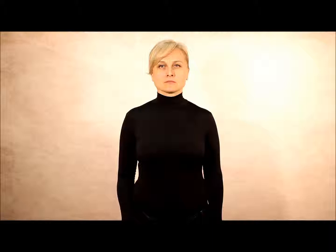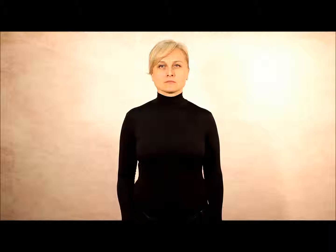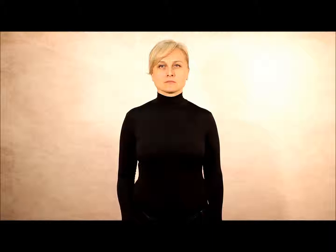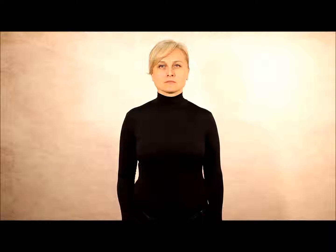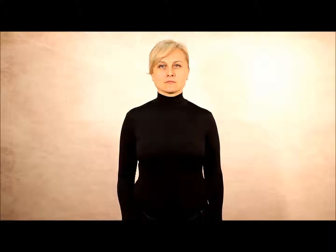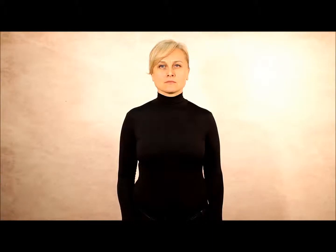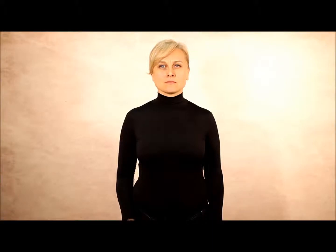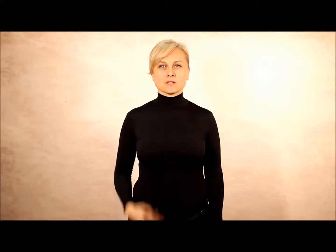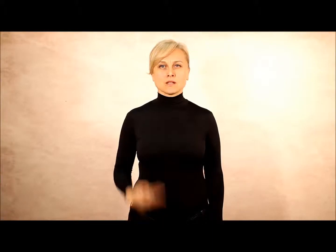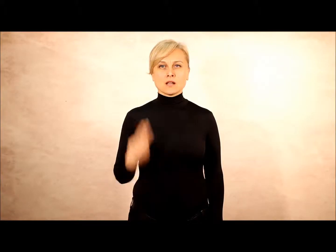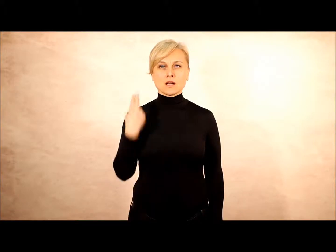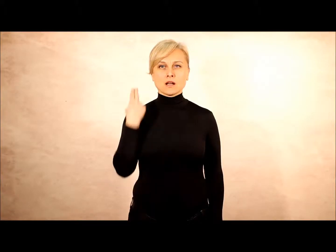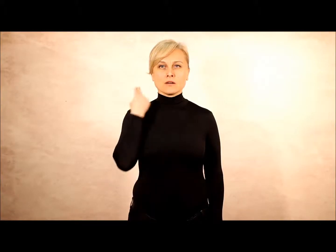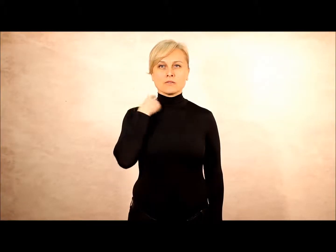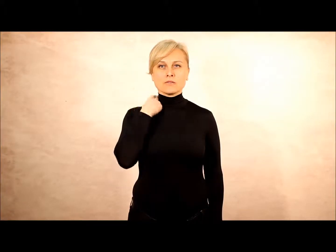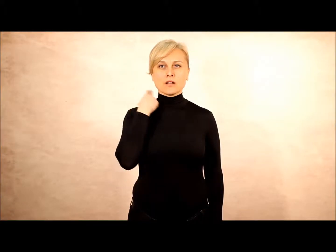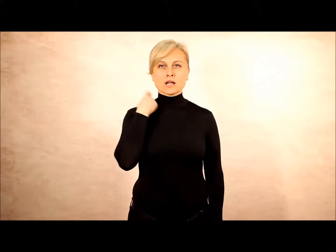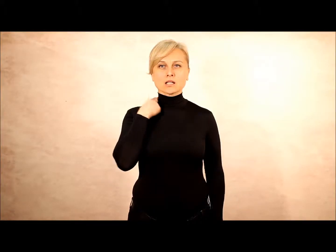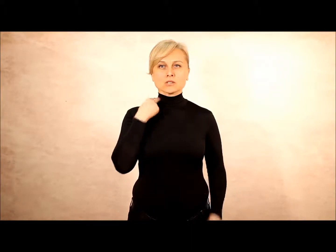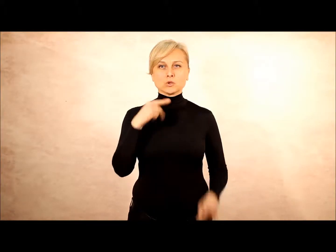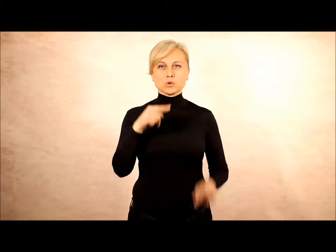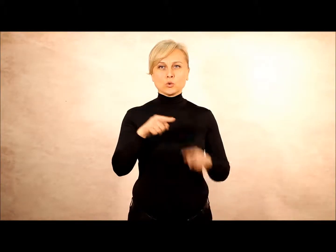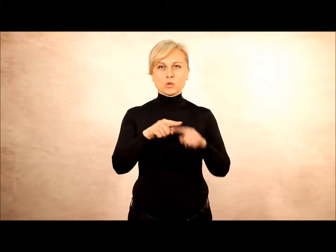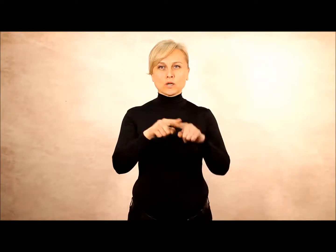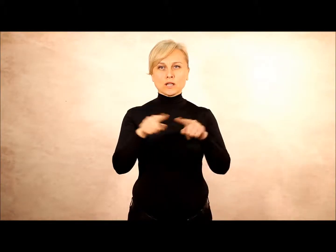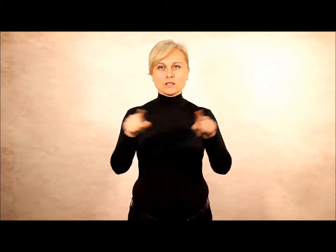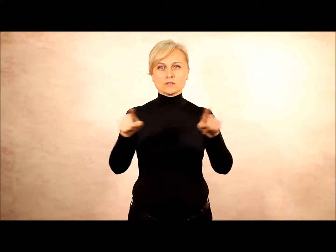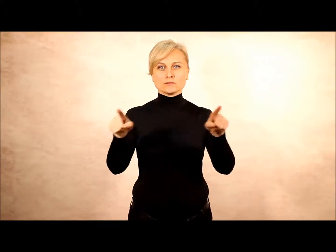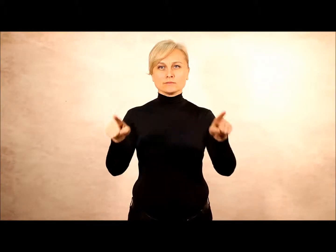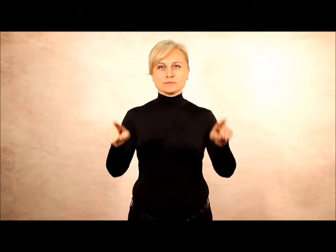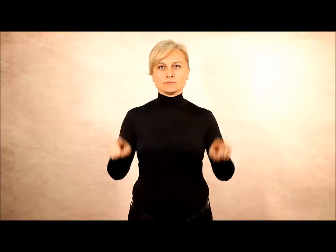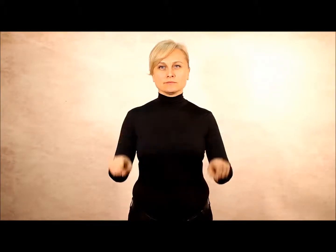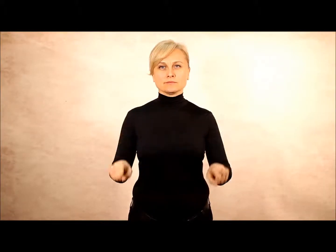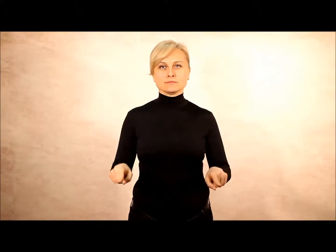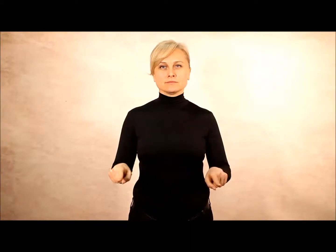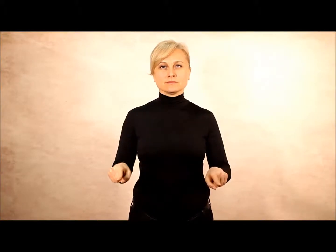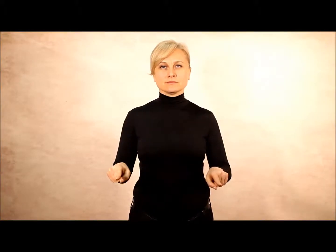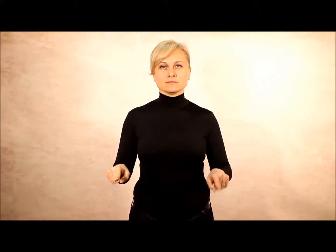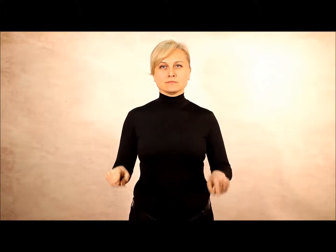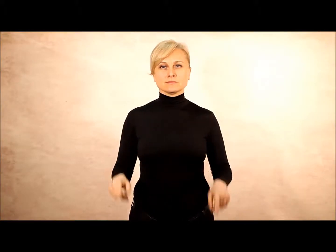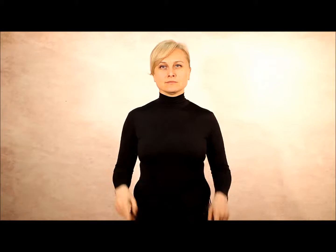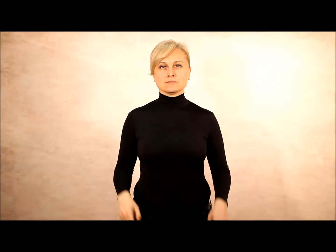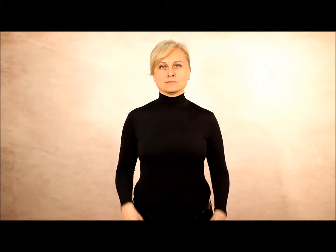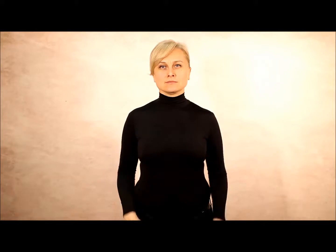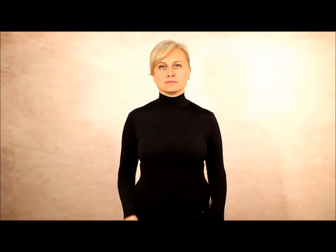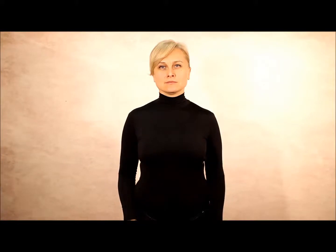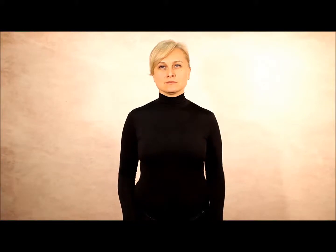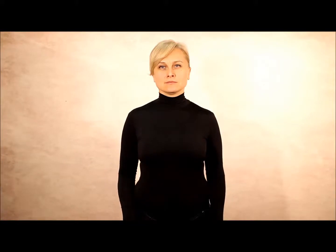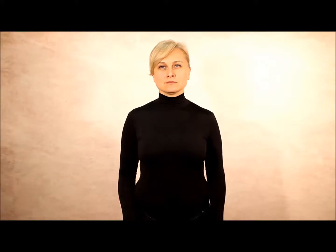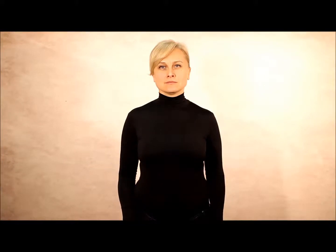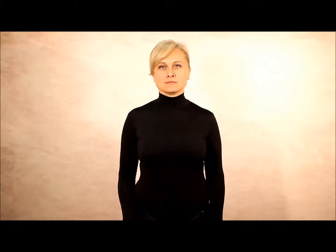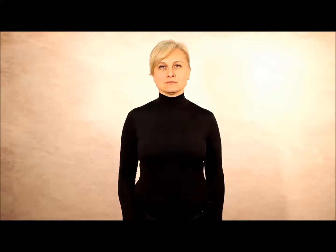Factură